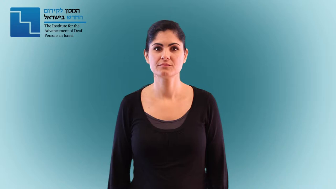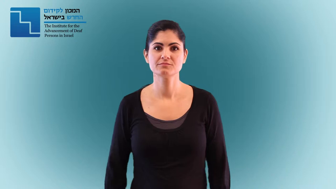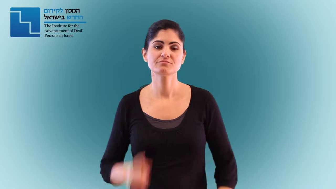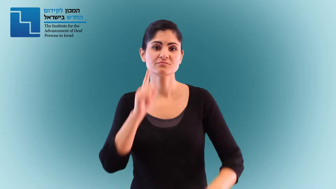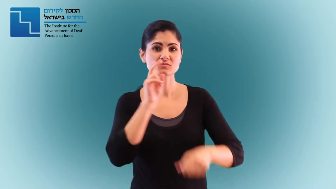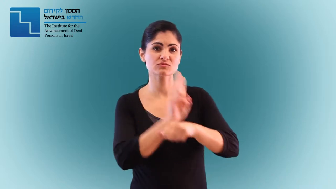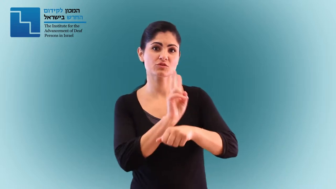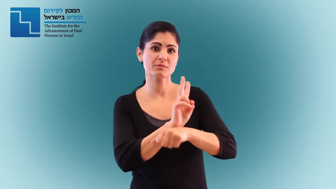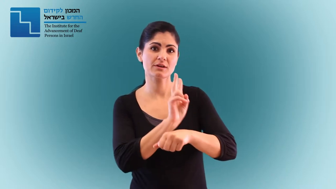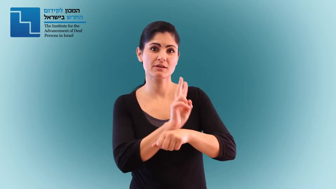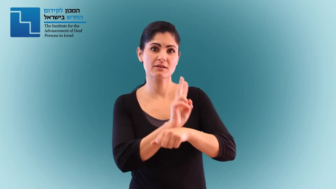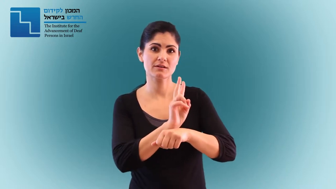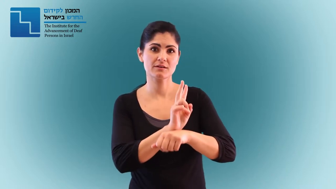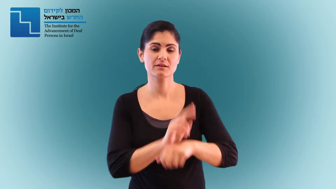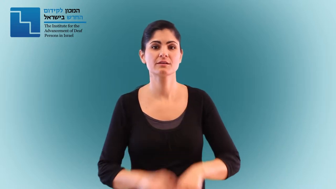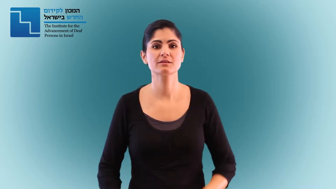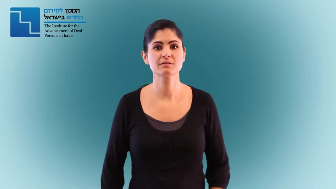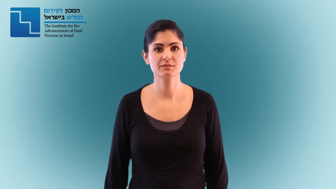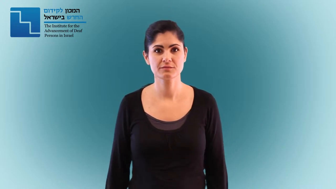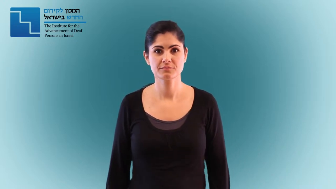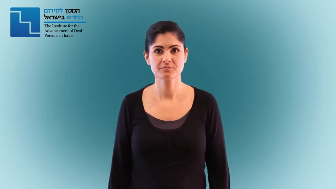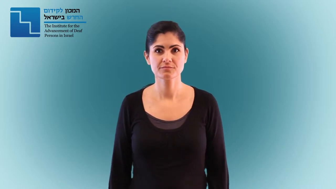לשמור